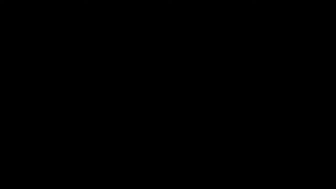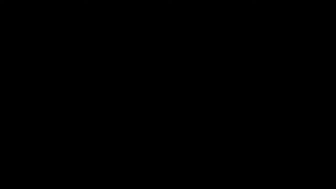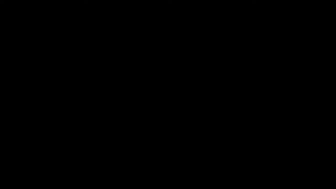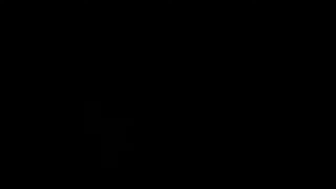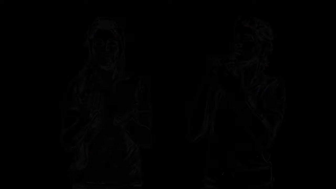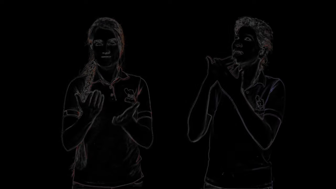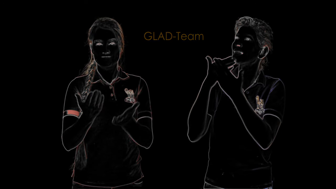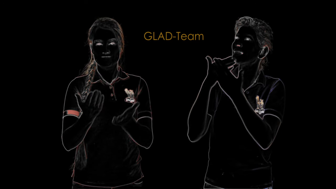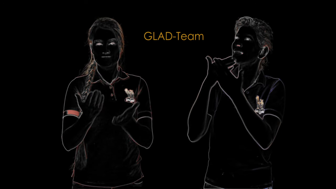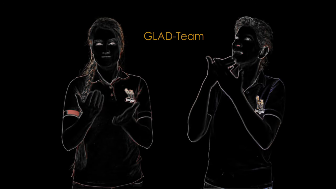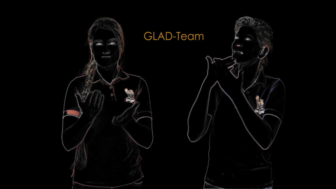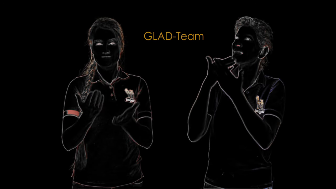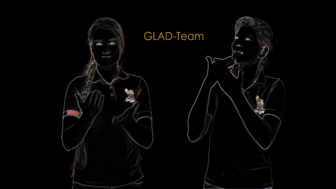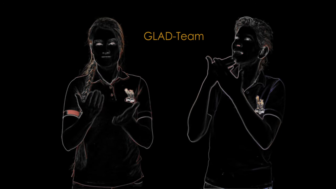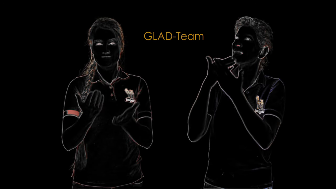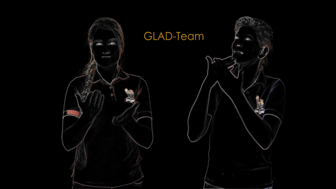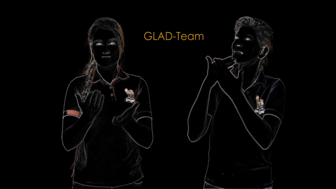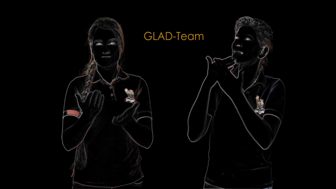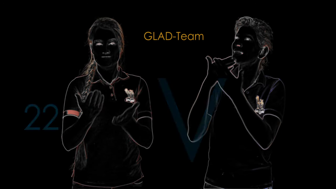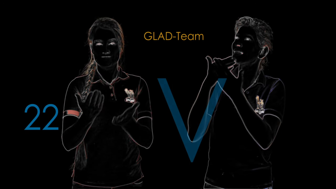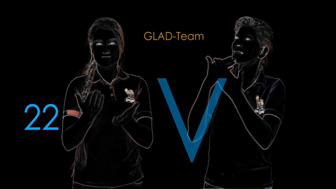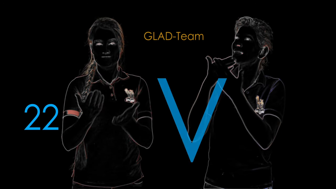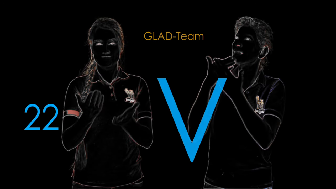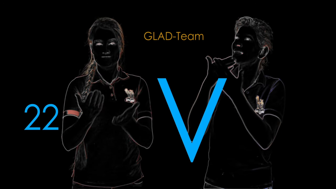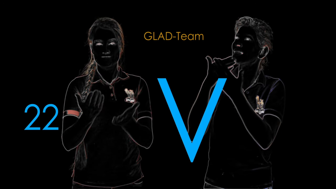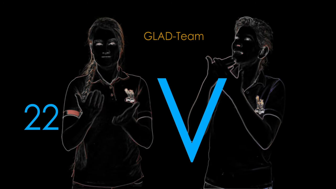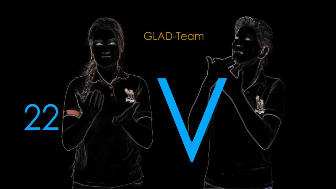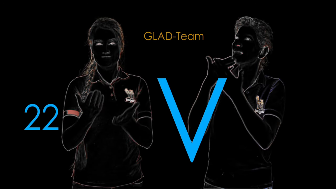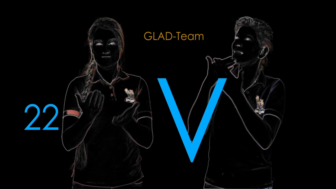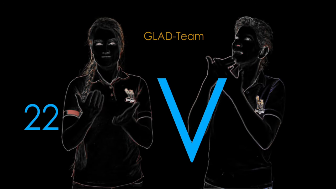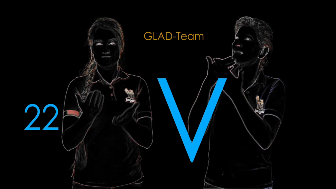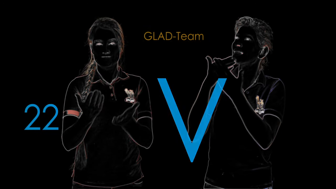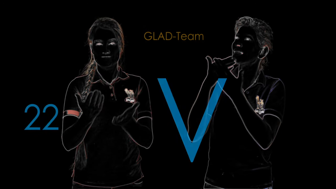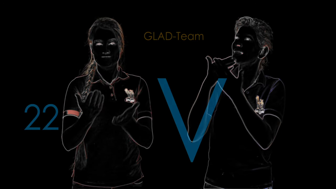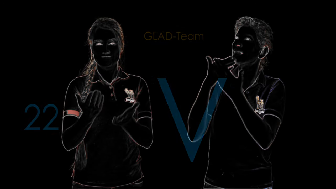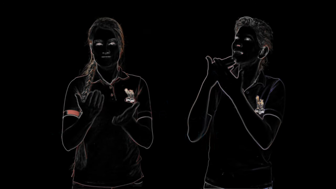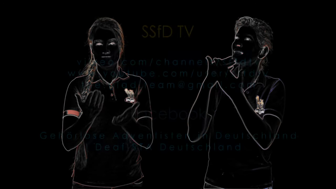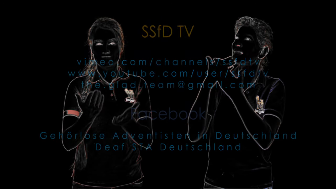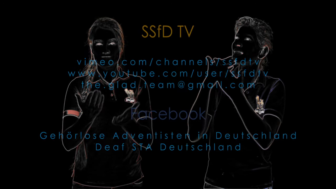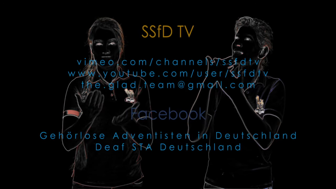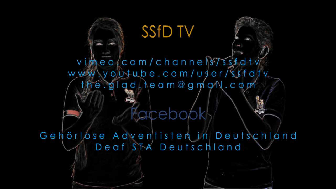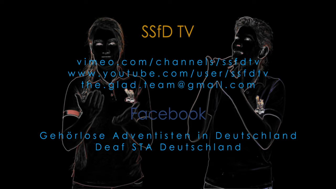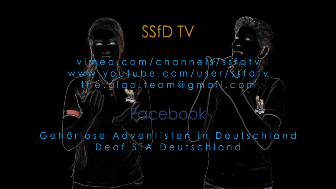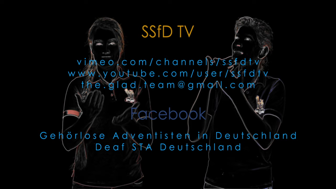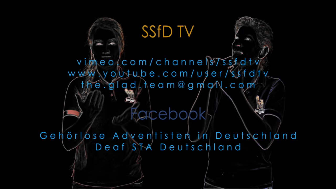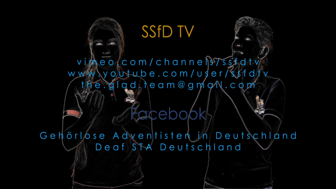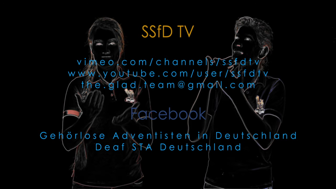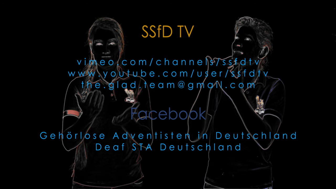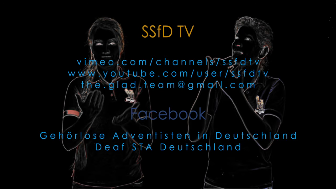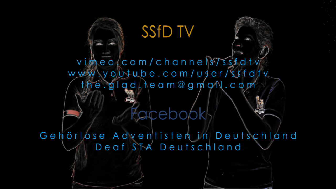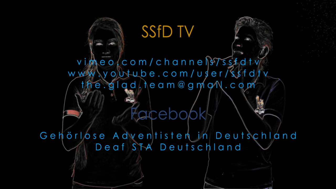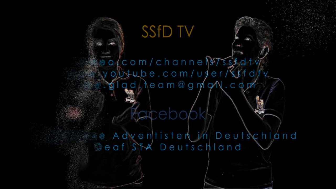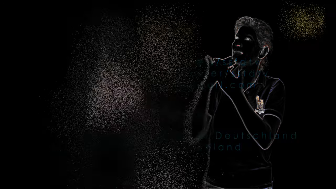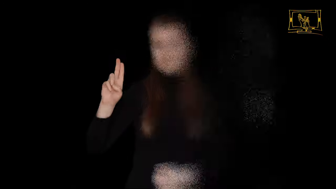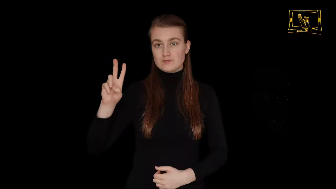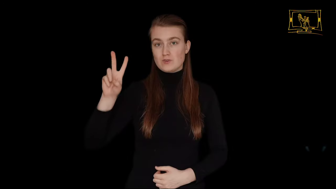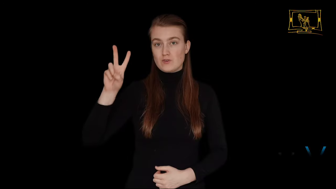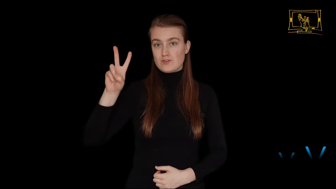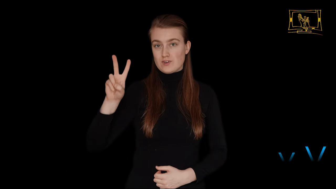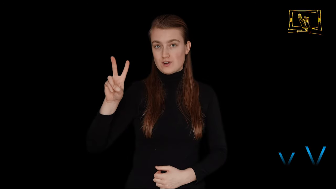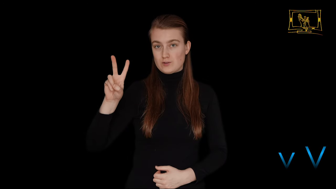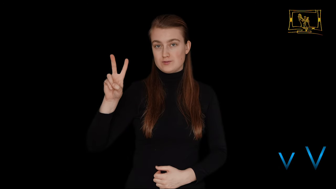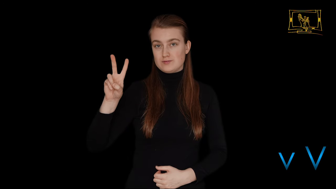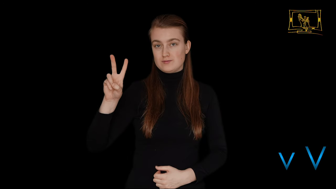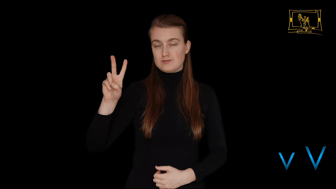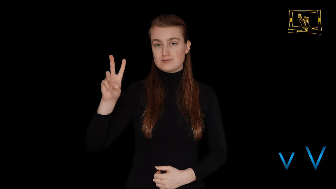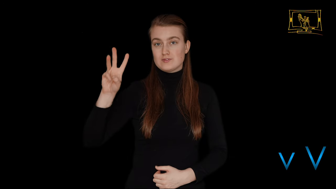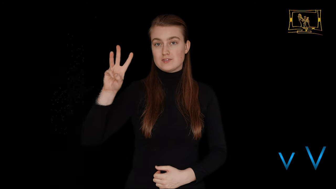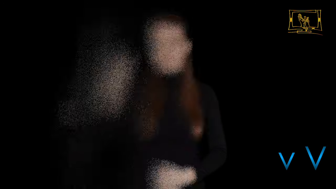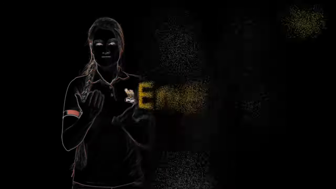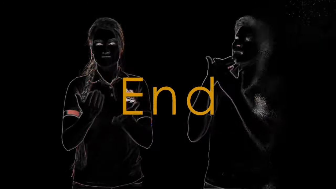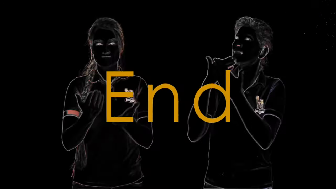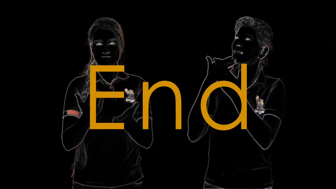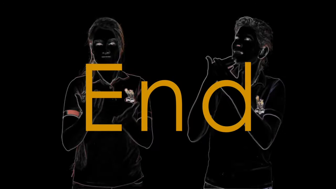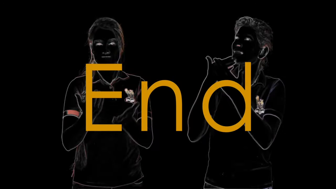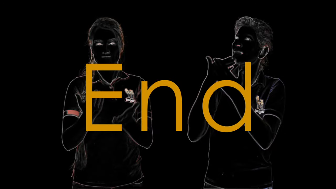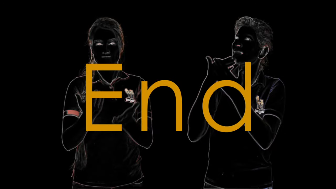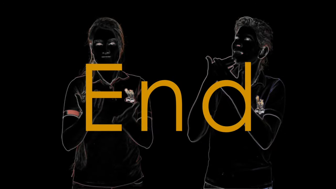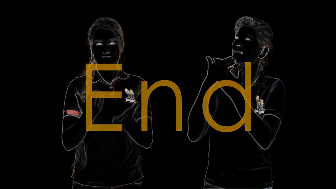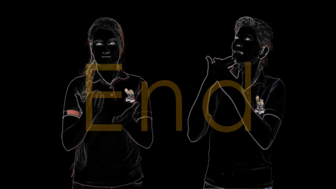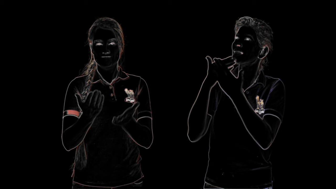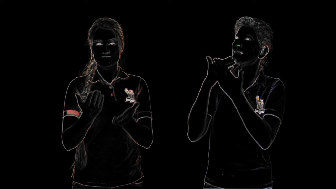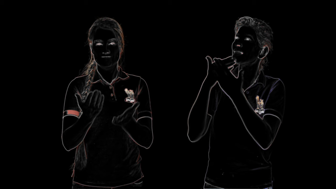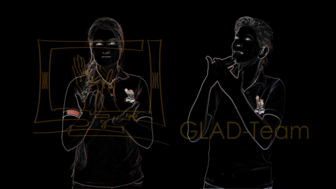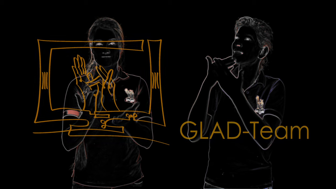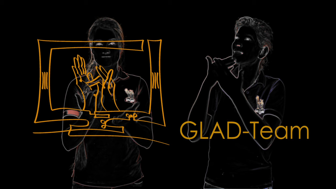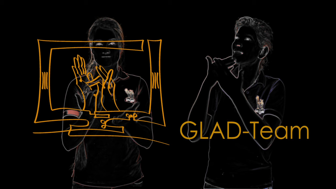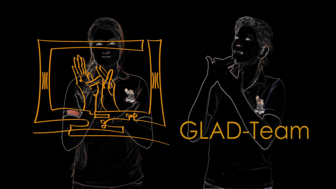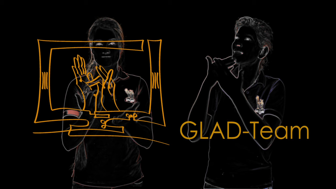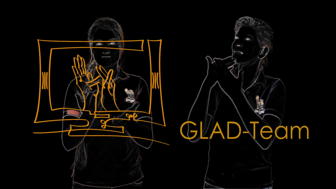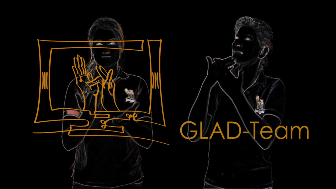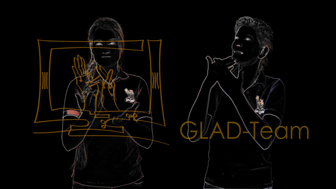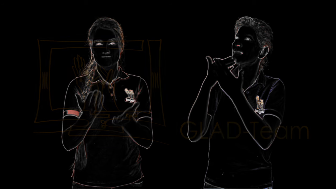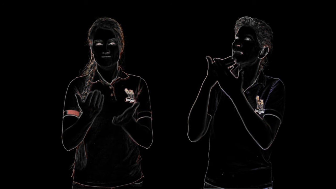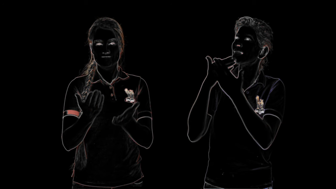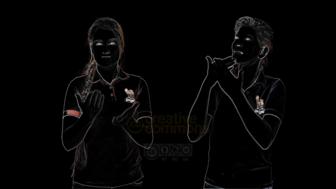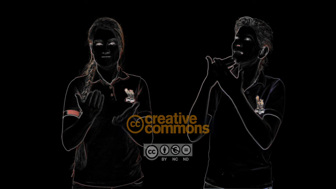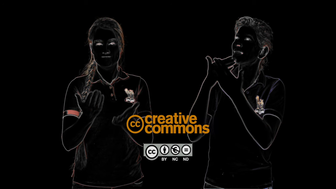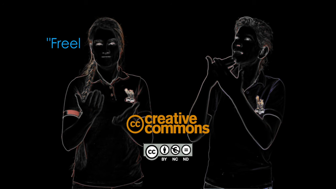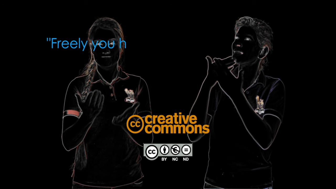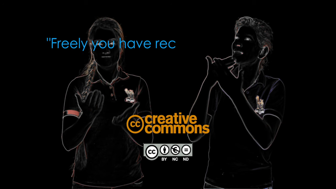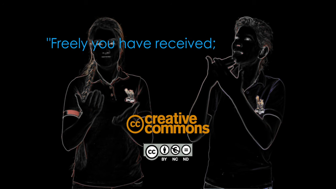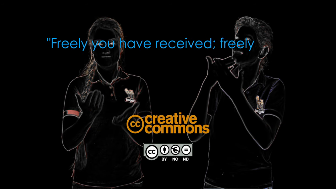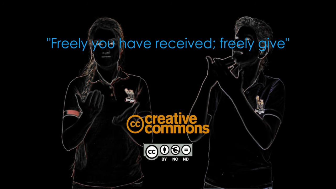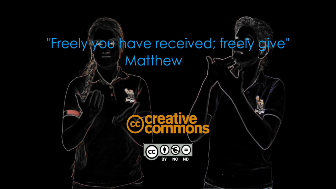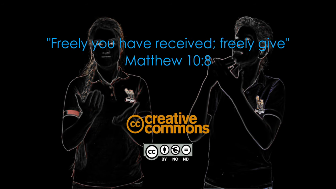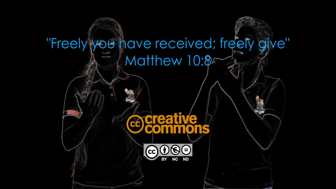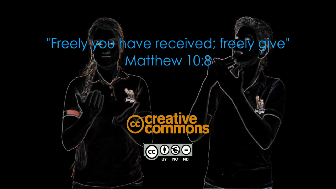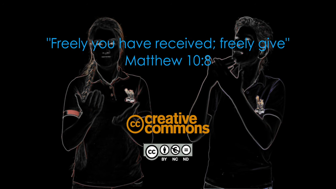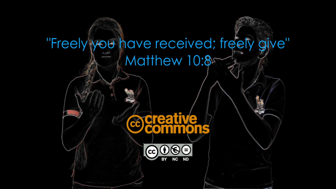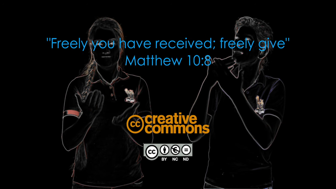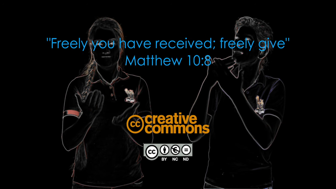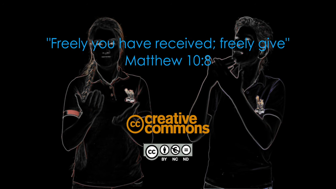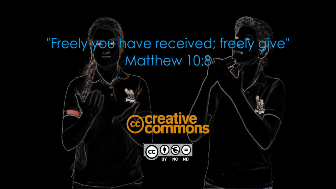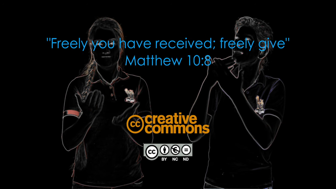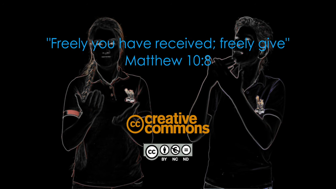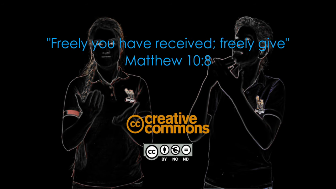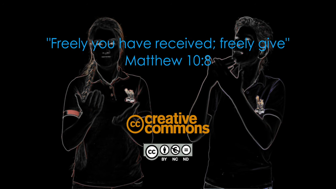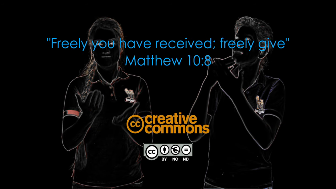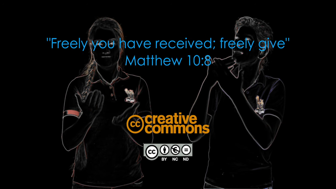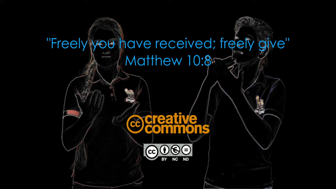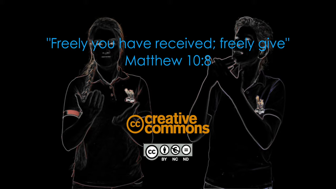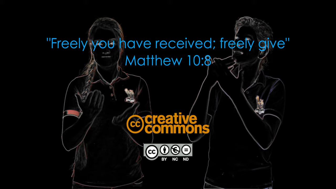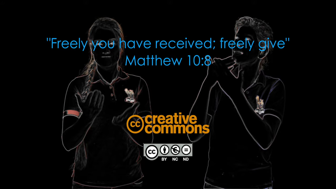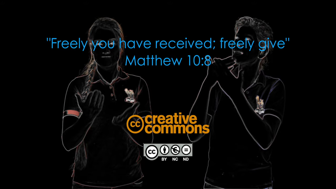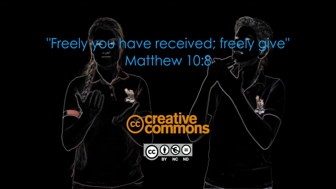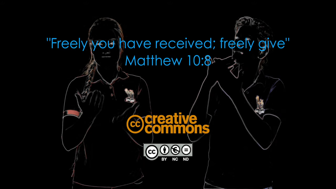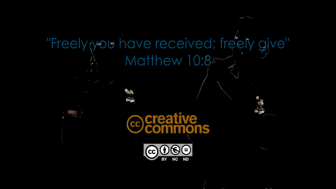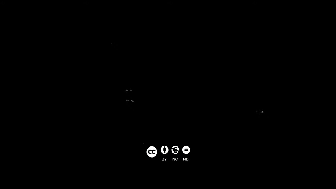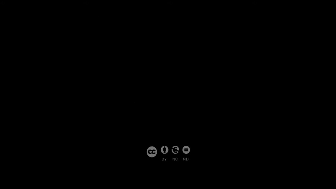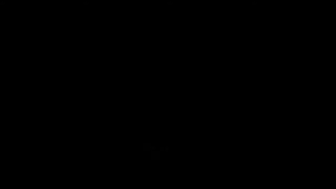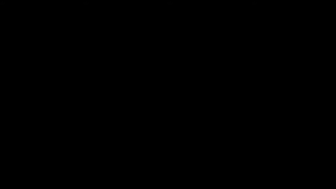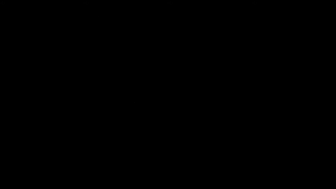V